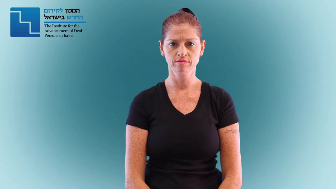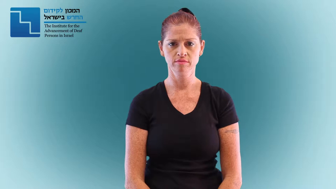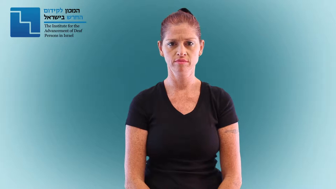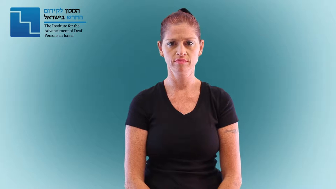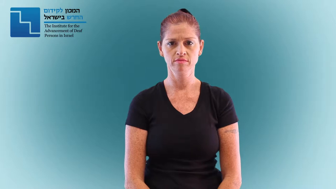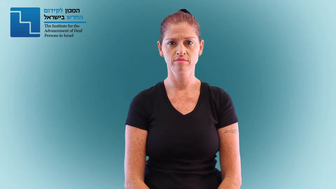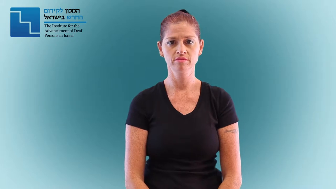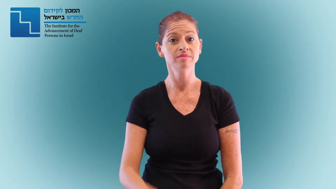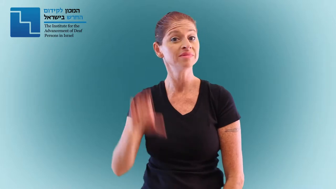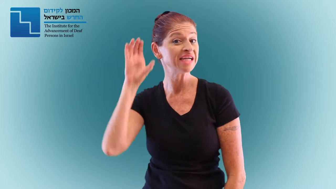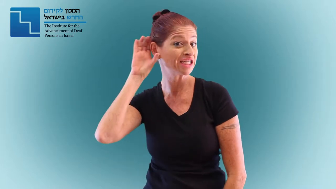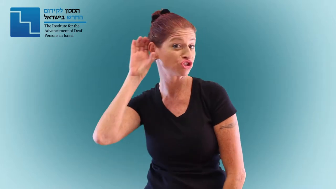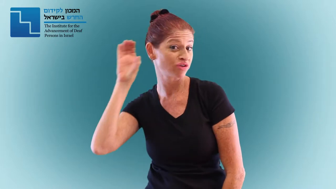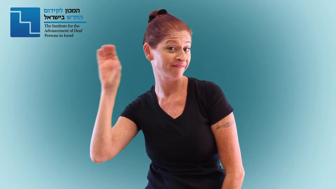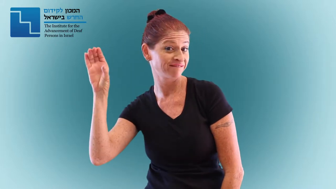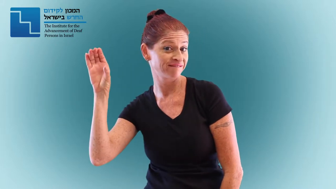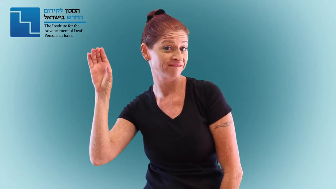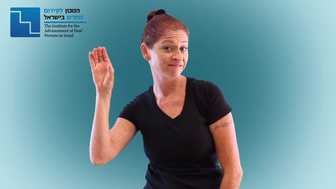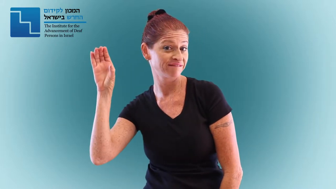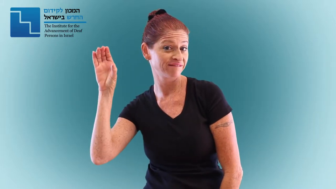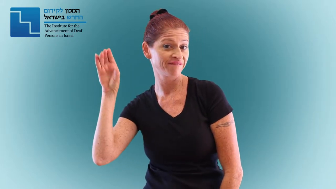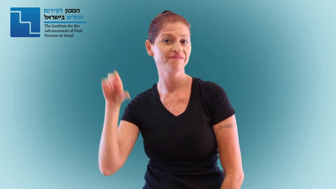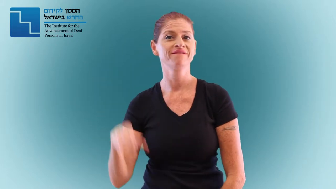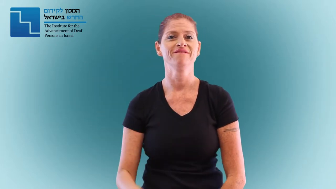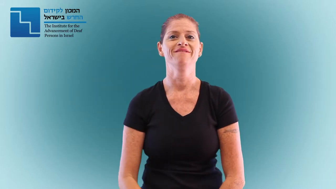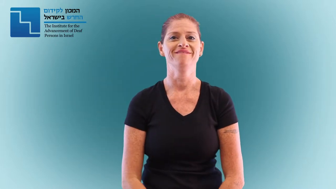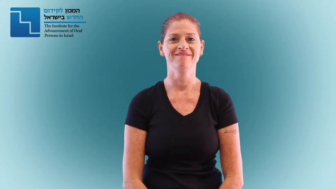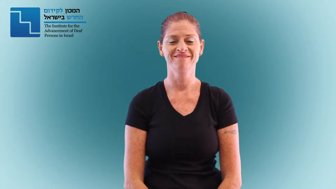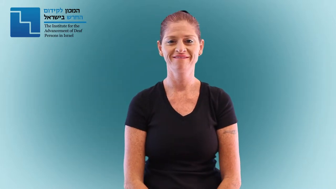להקשיב